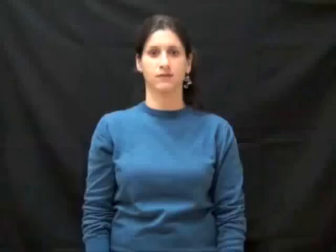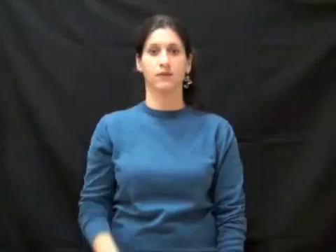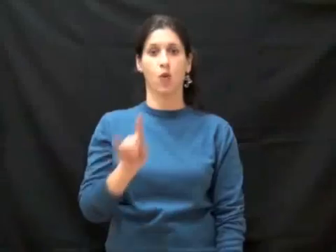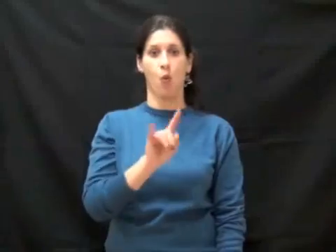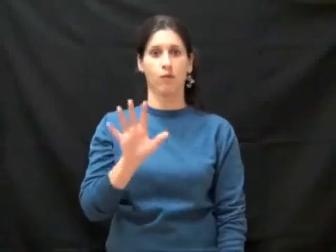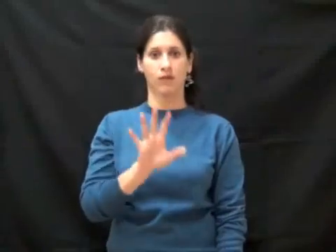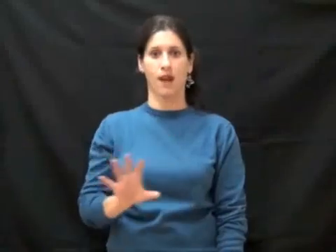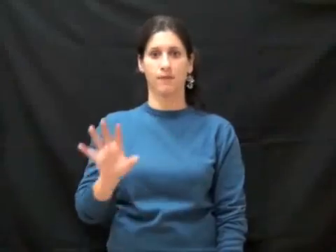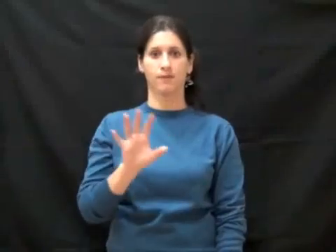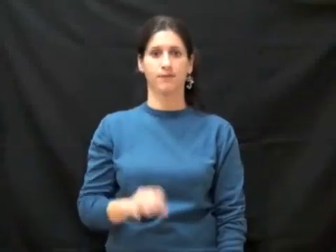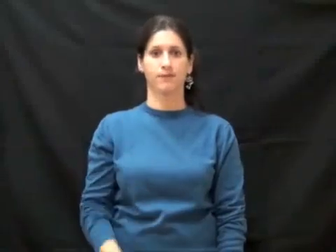Umbria